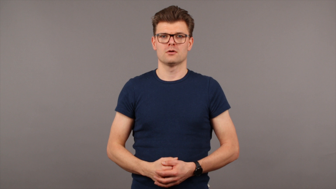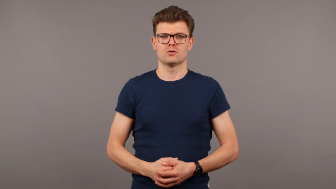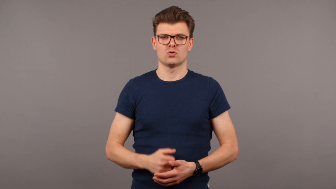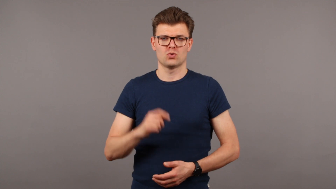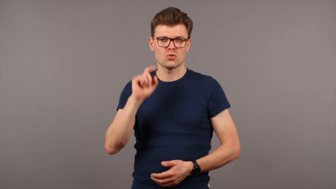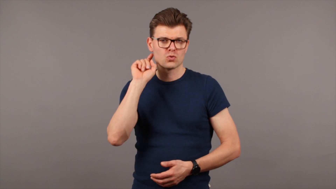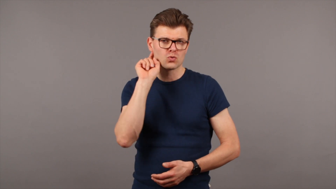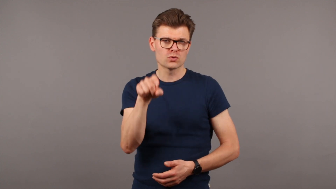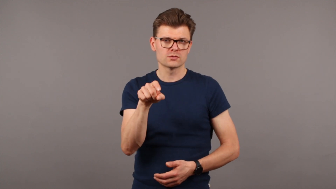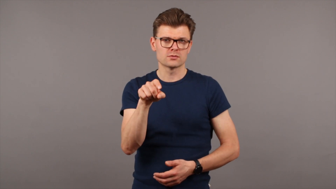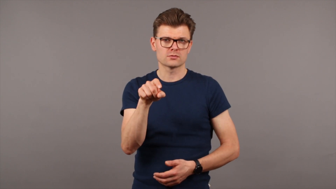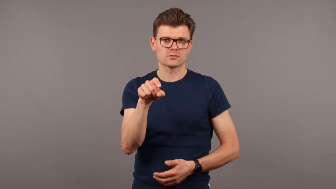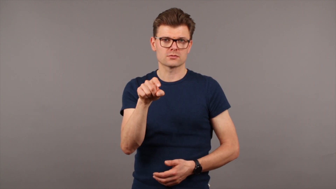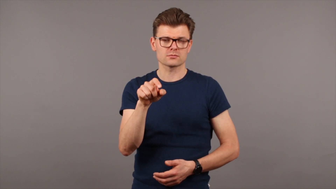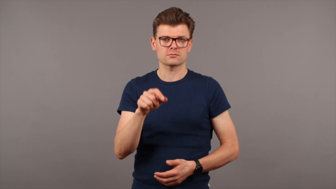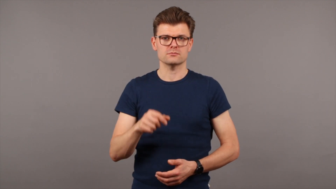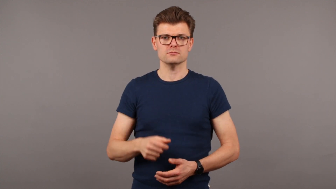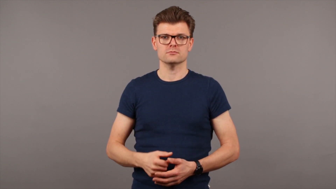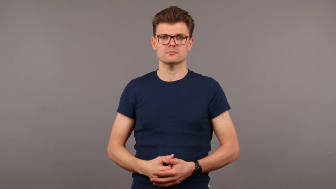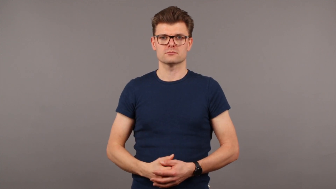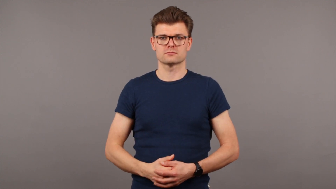Lögn